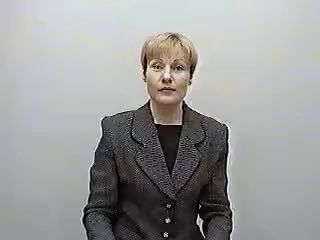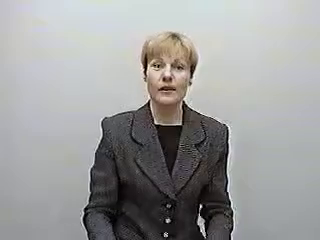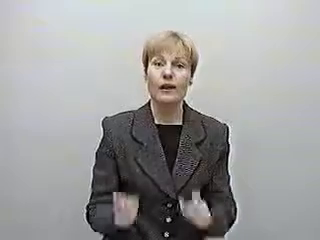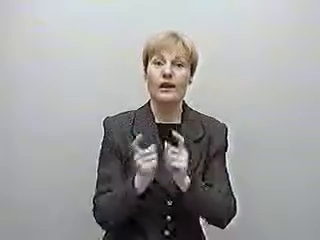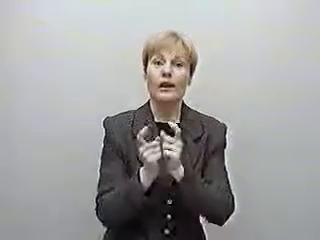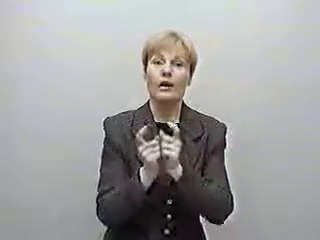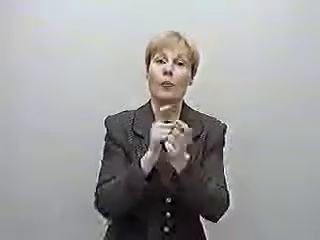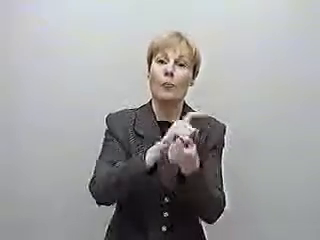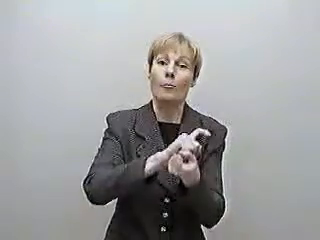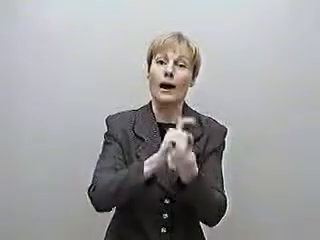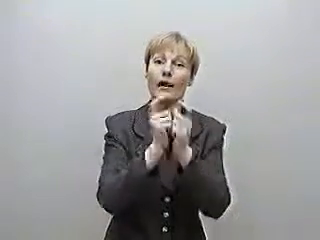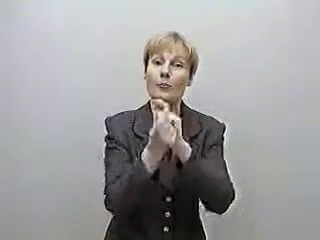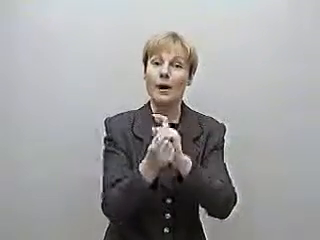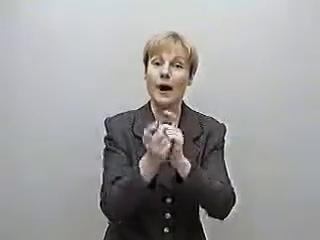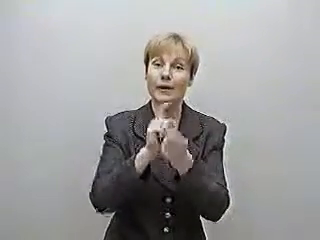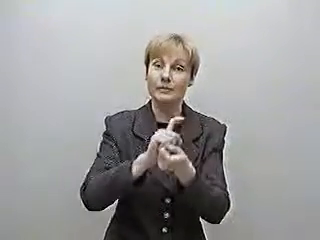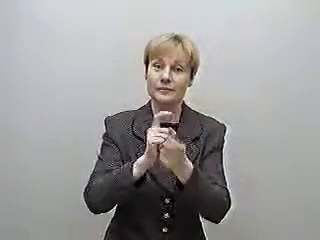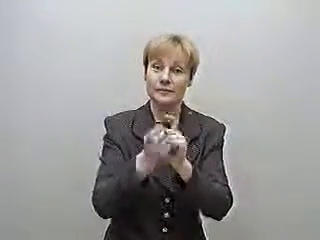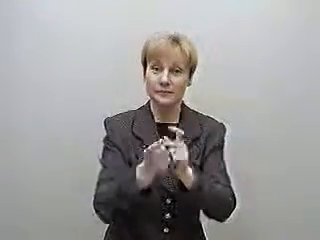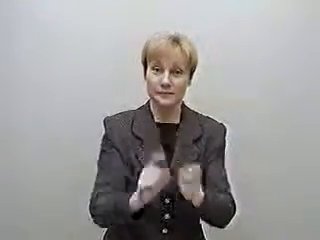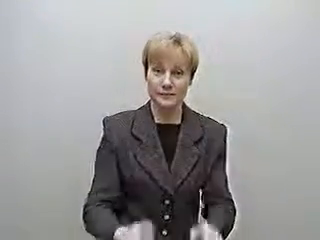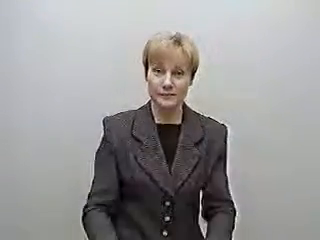борьба